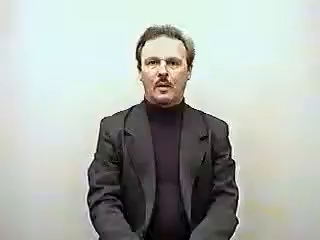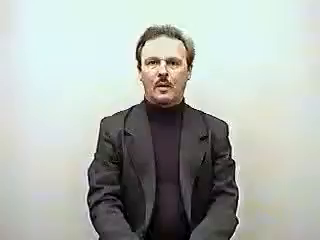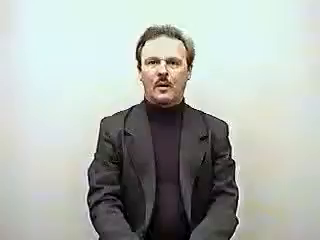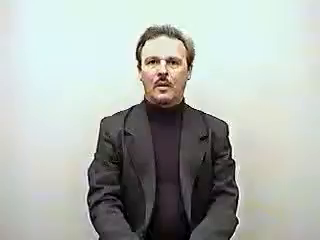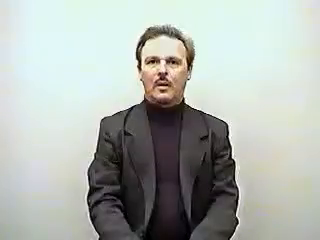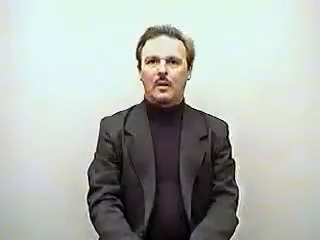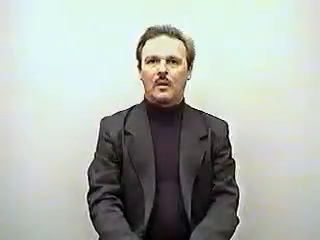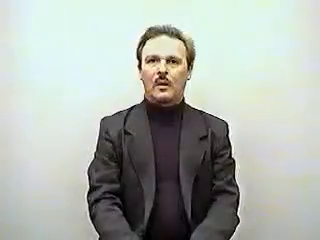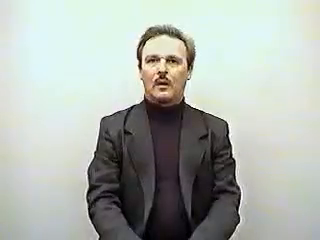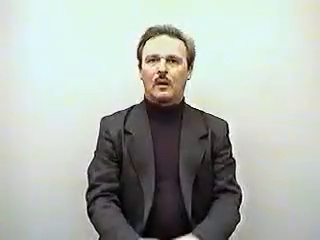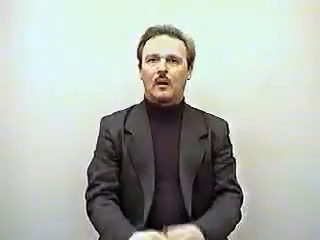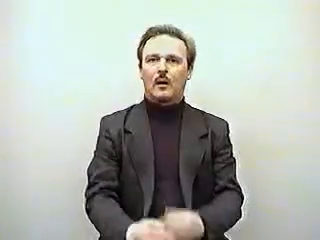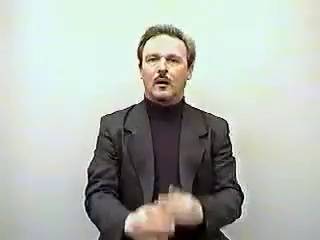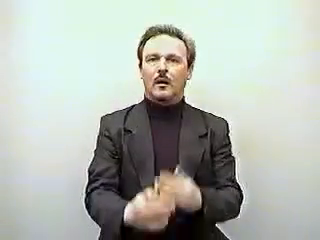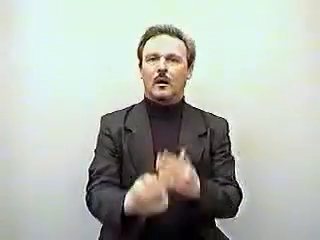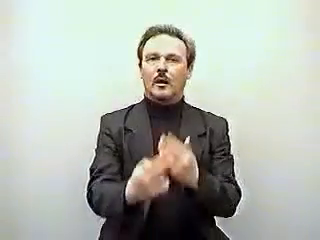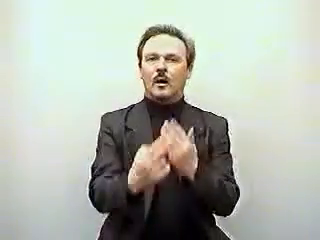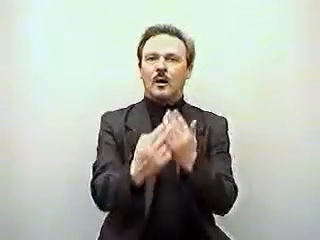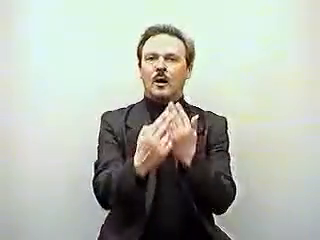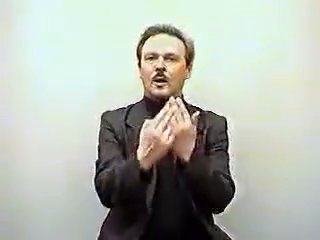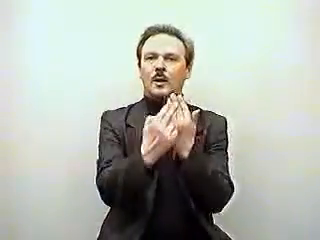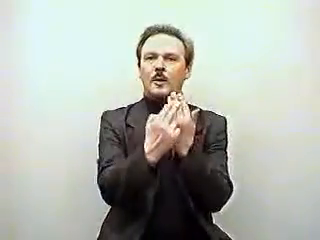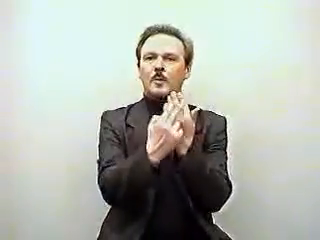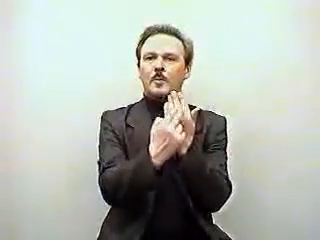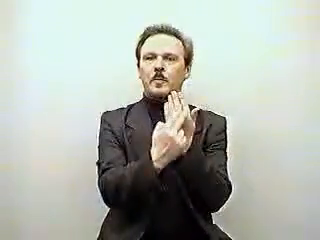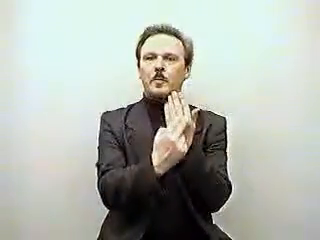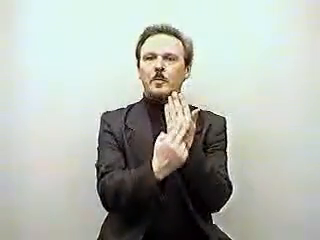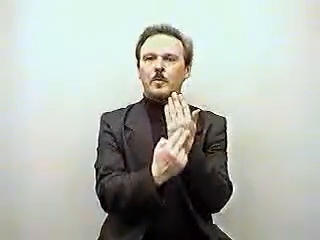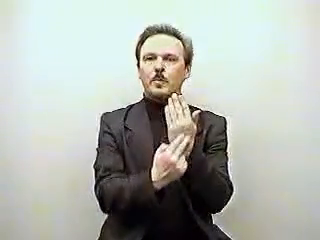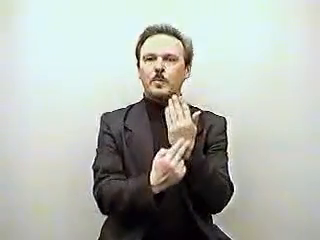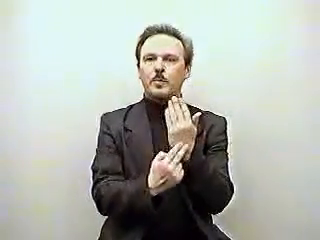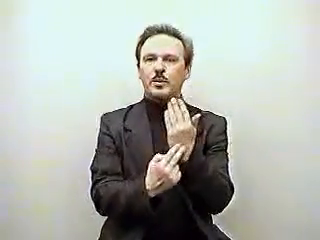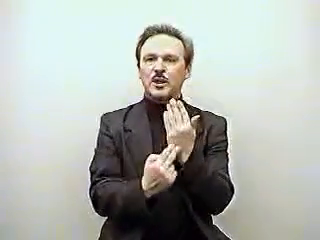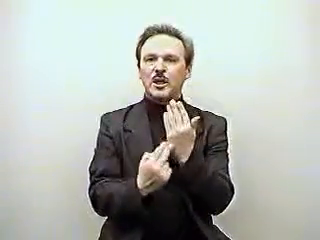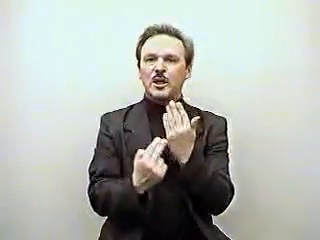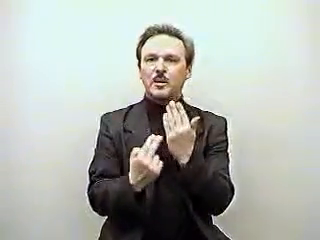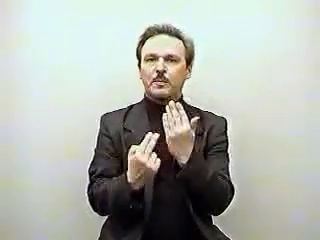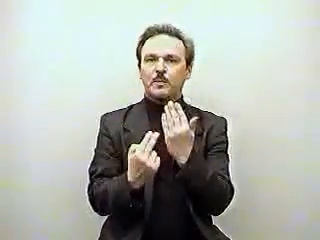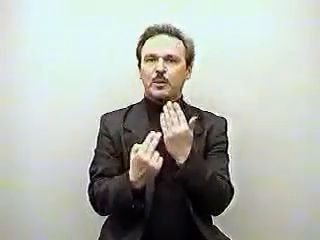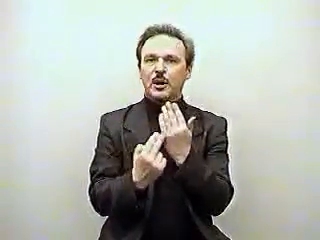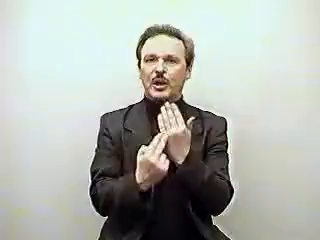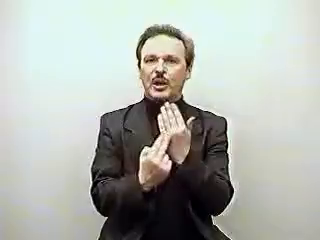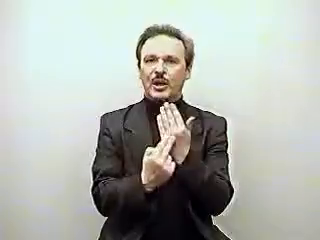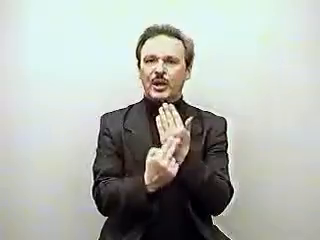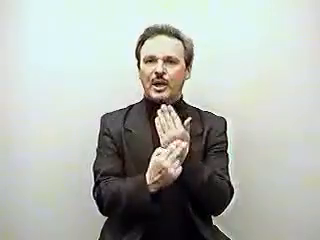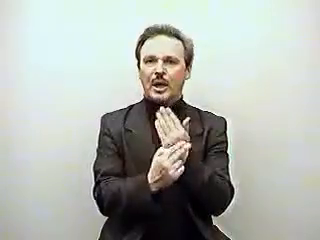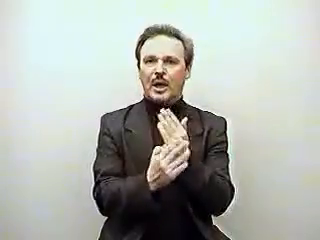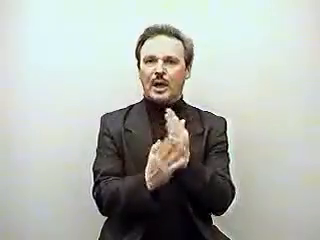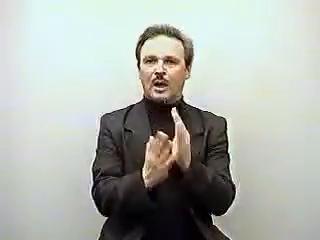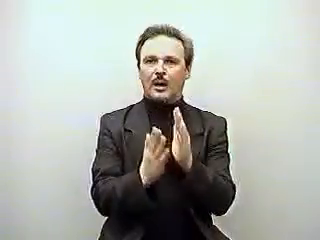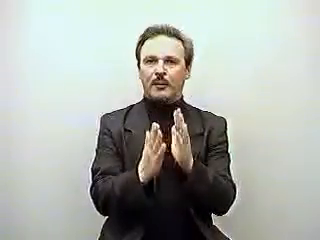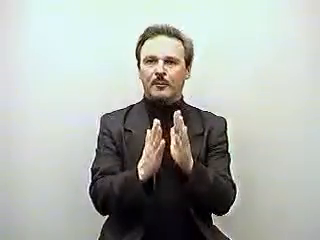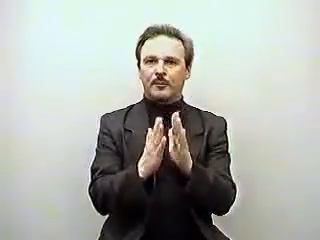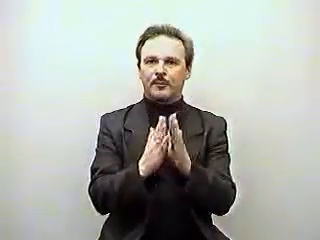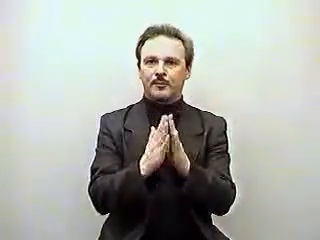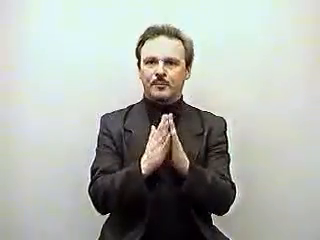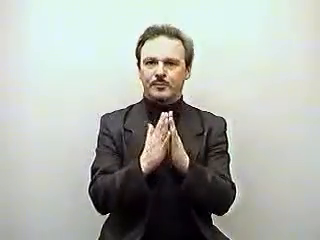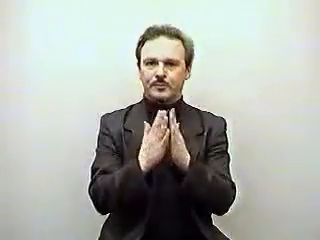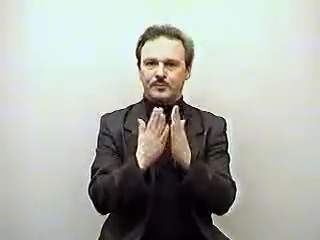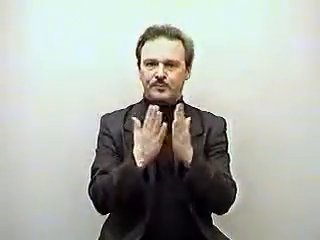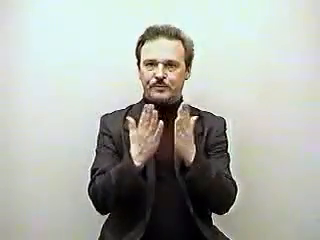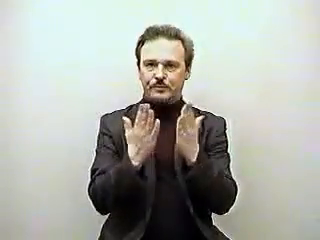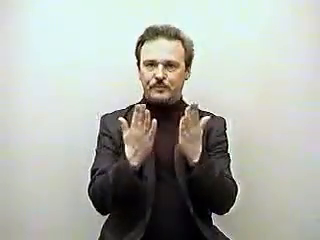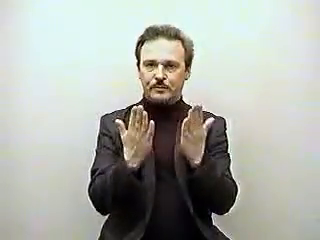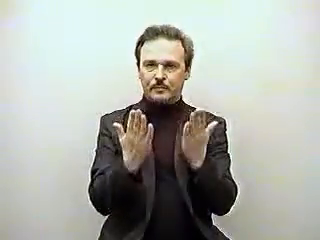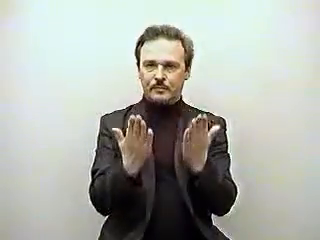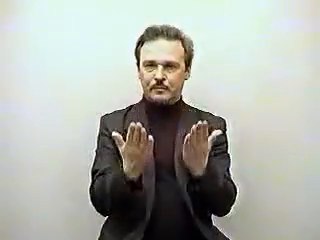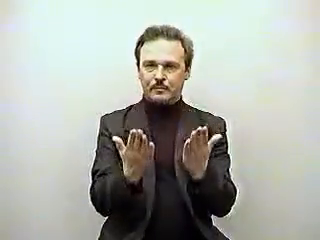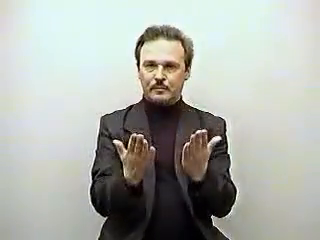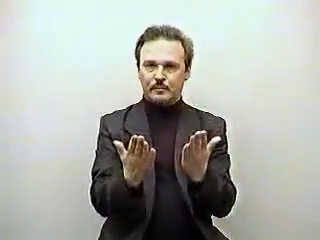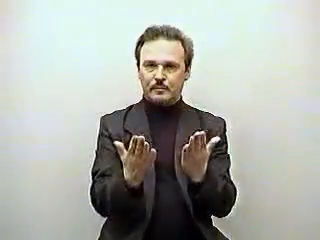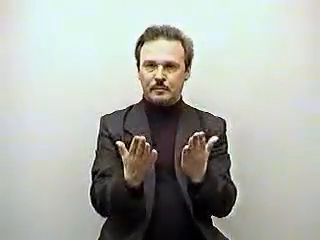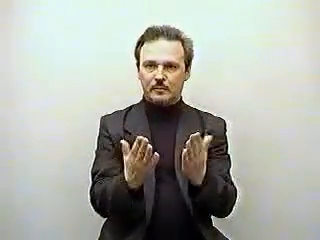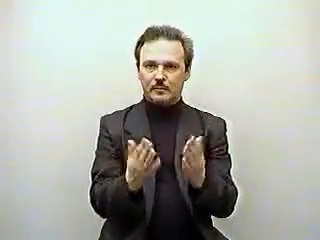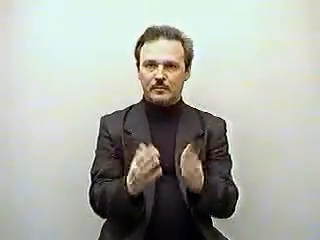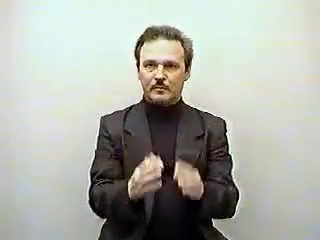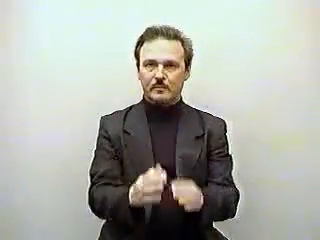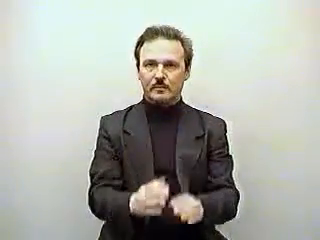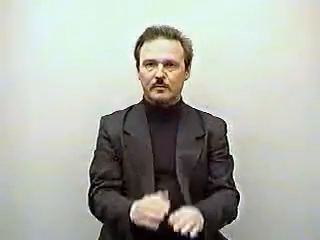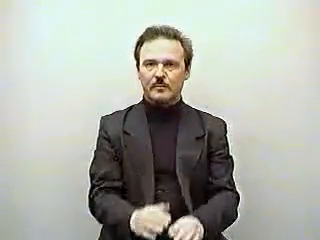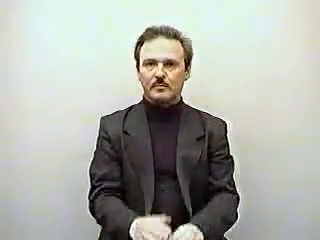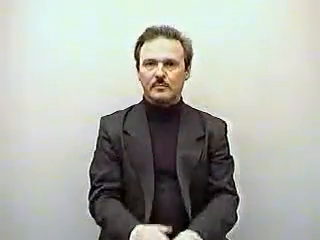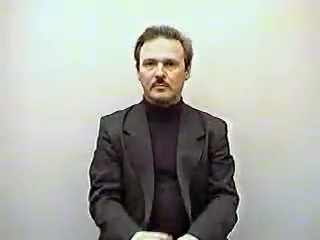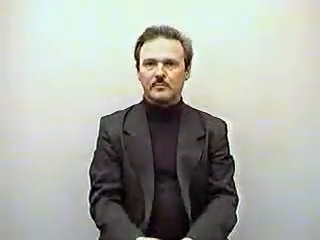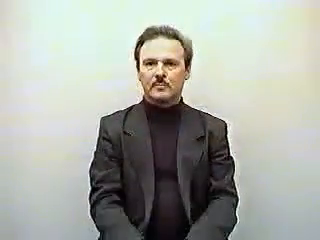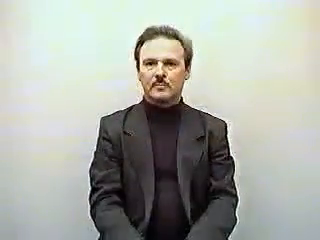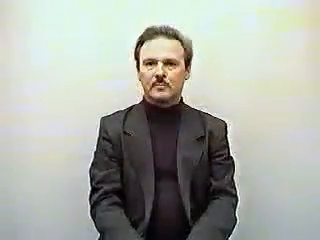библия